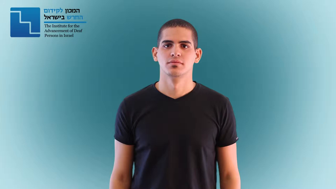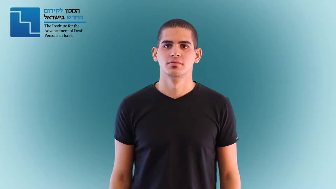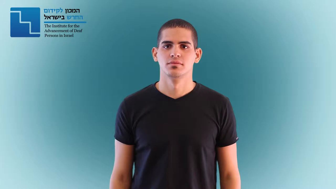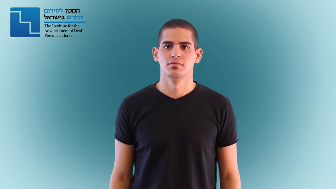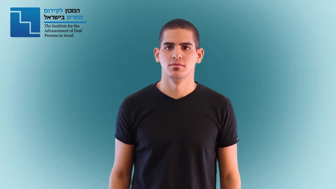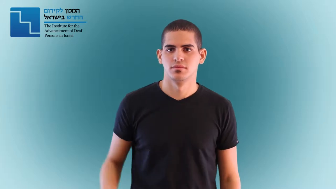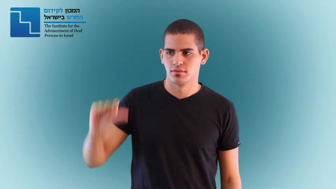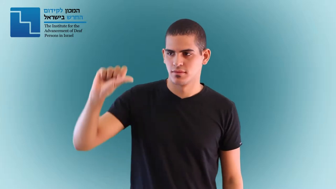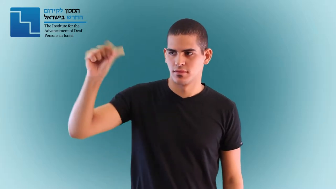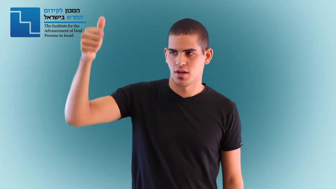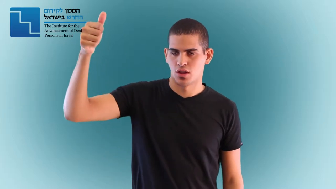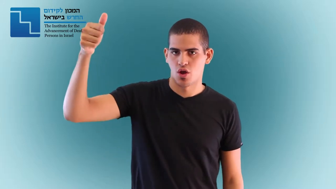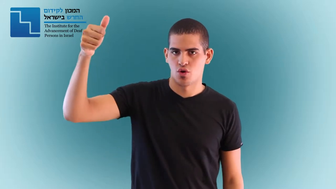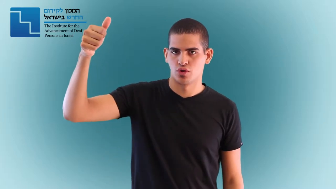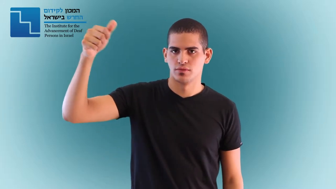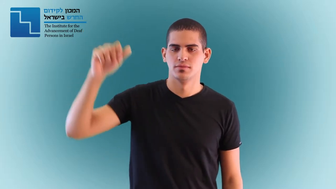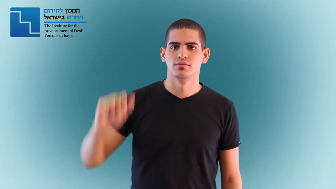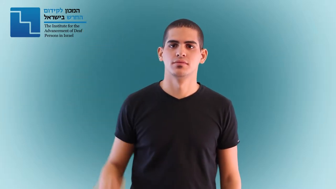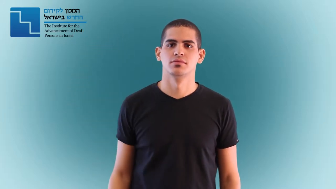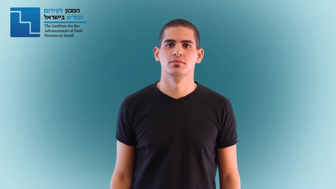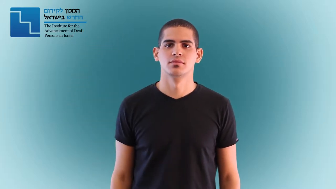להדליק